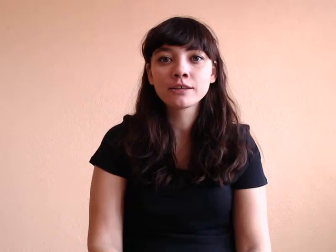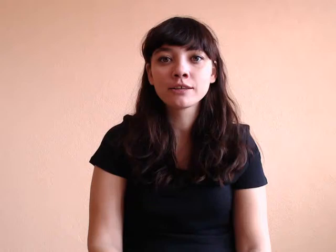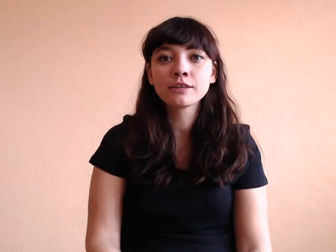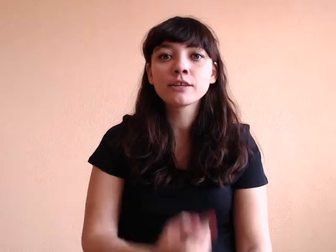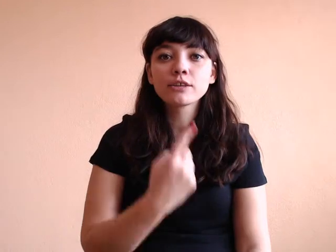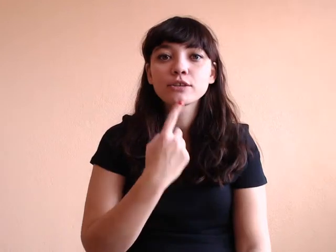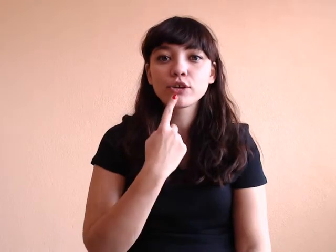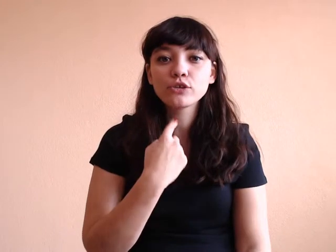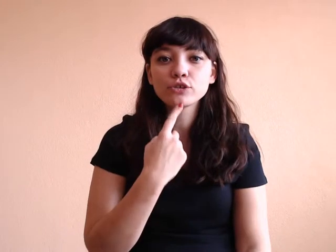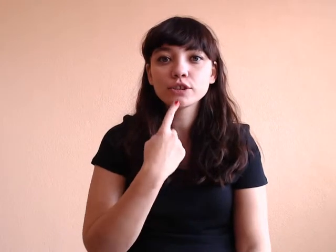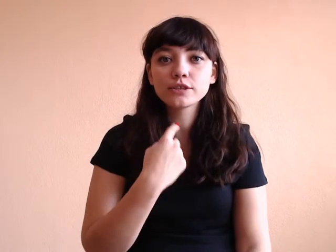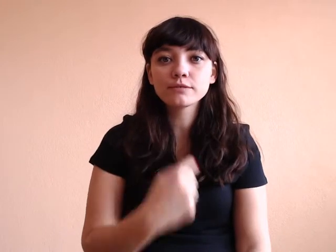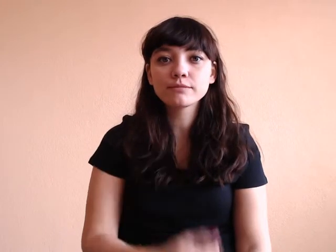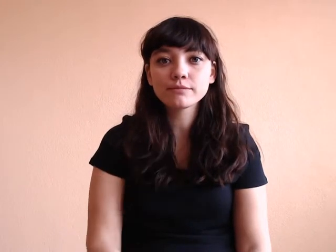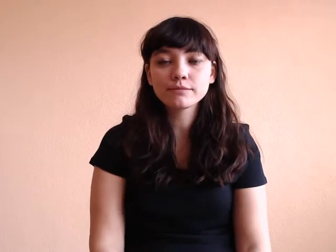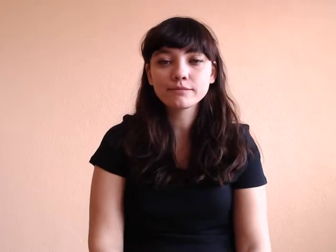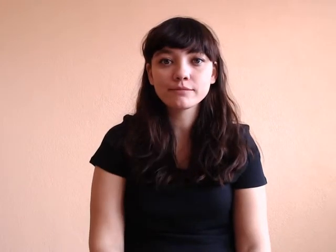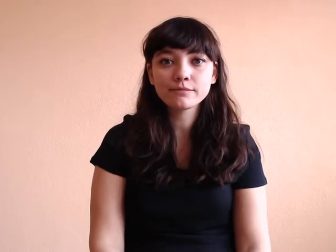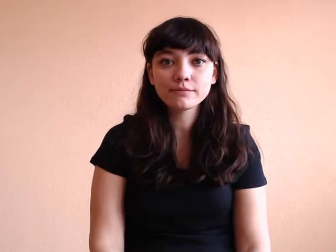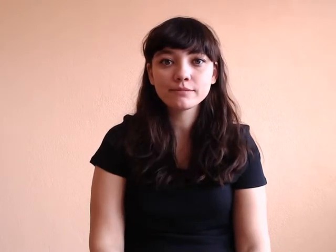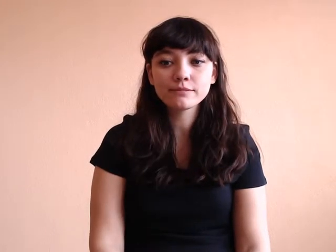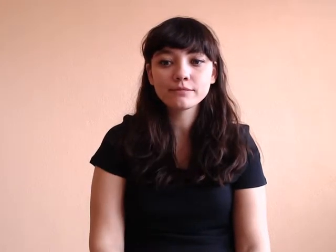GROSZY